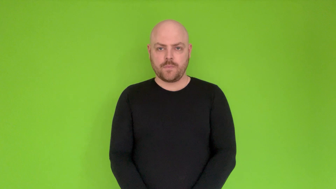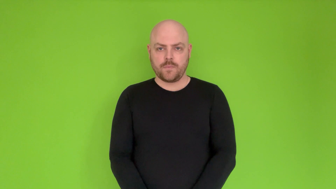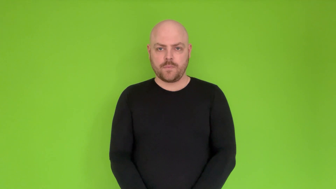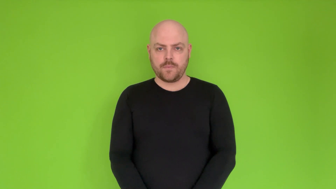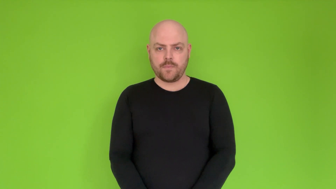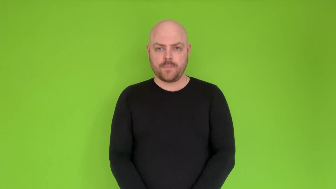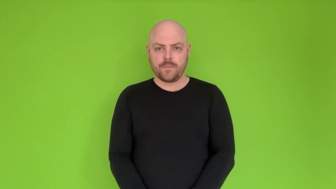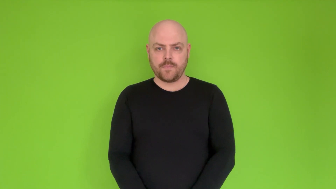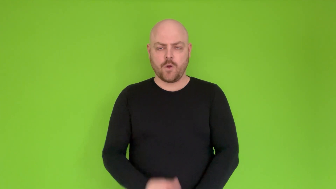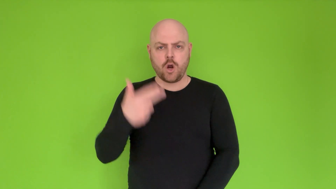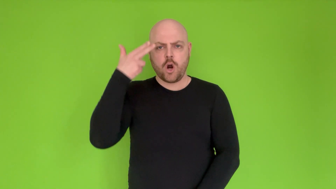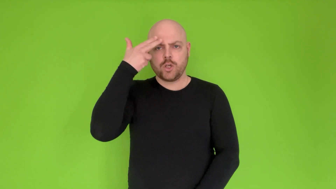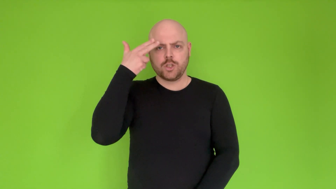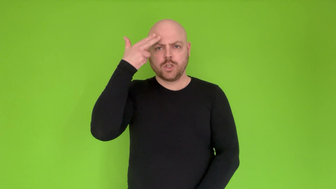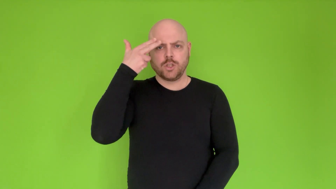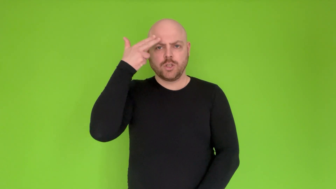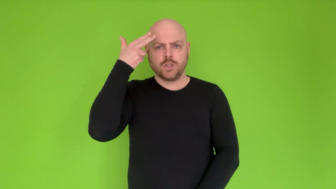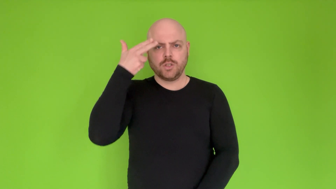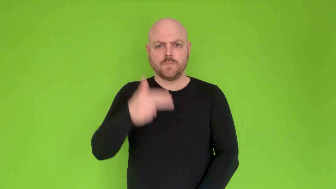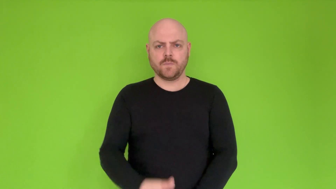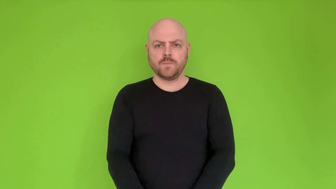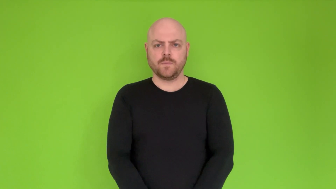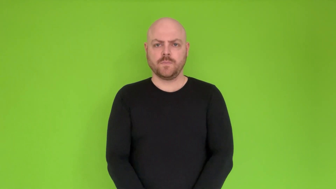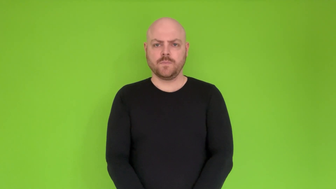Leuze-en-Hainaut